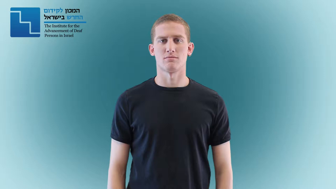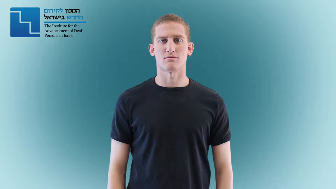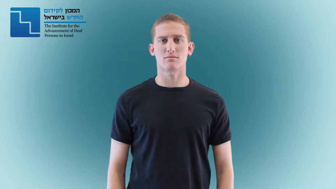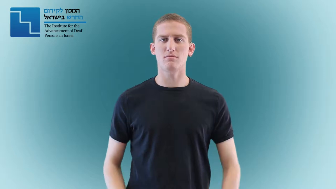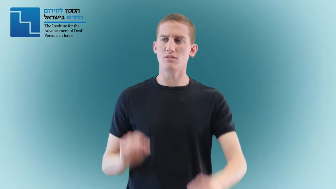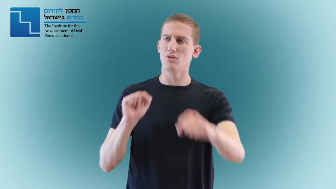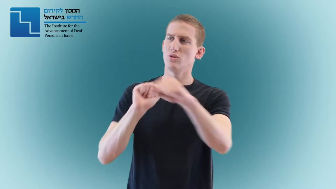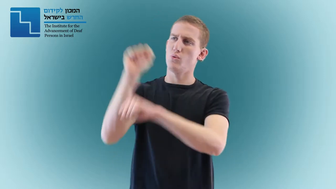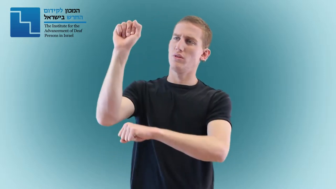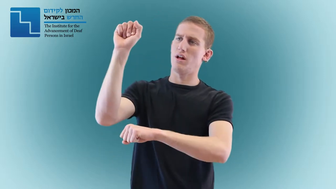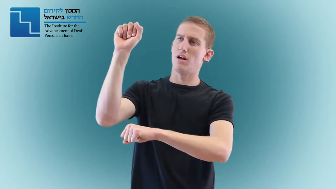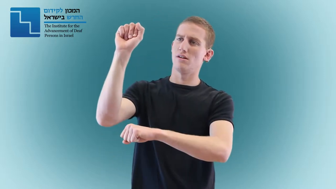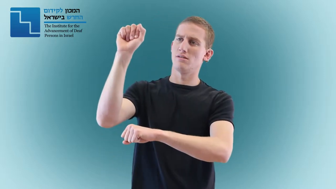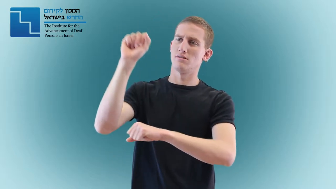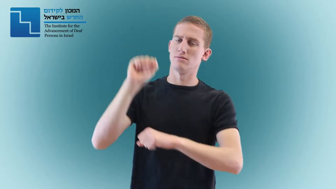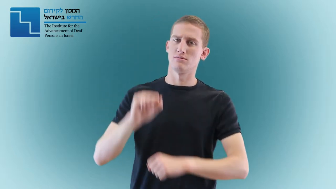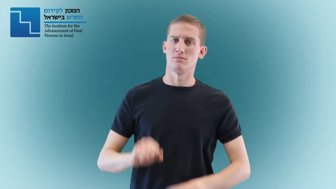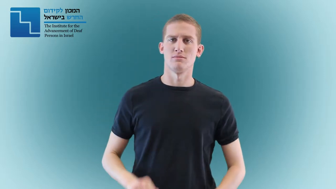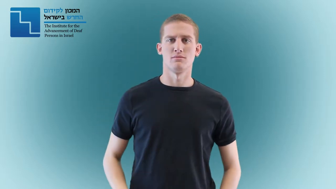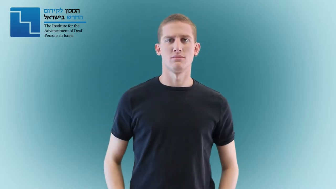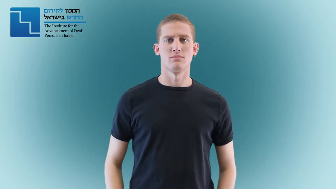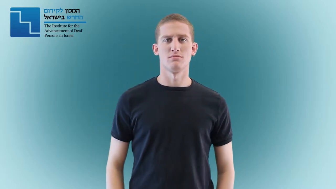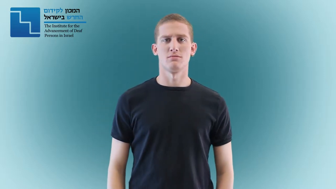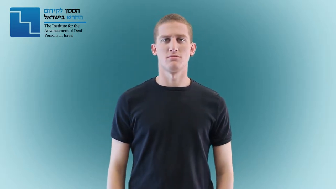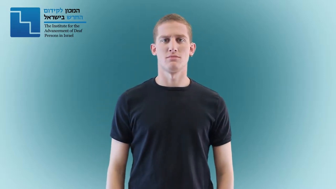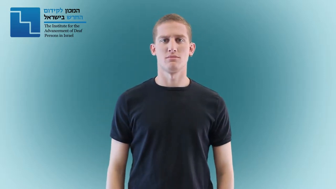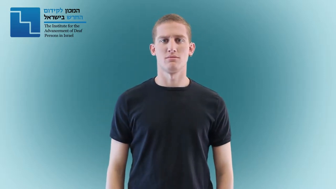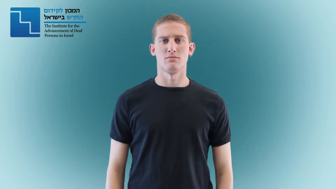תלונה